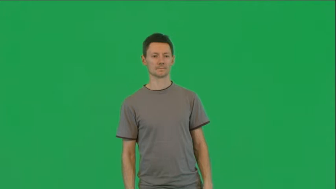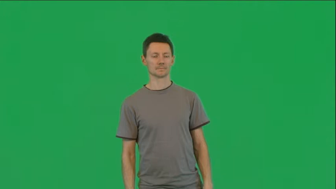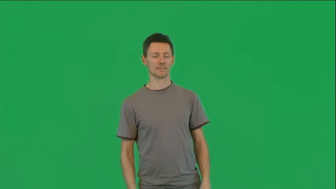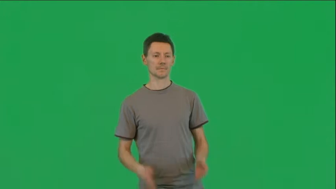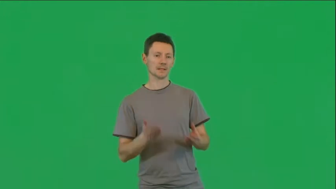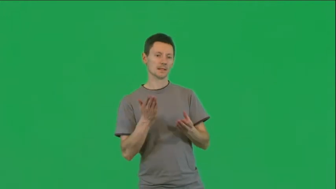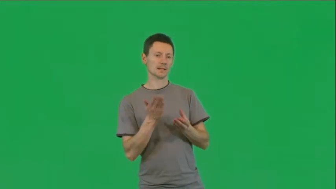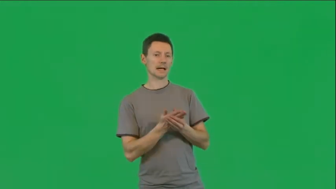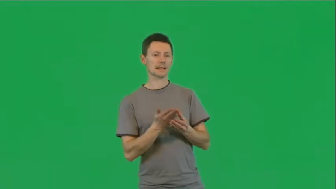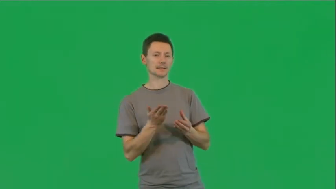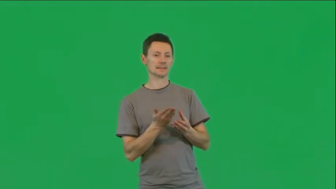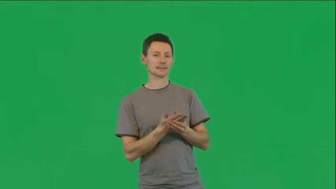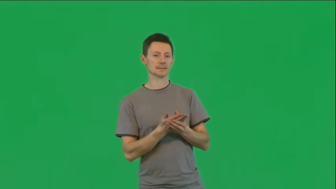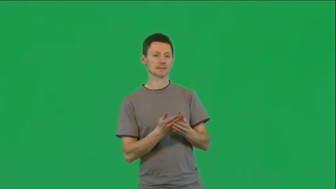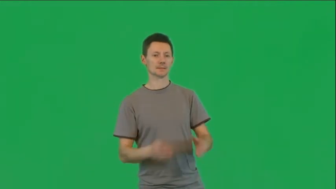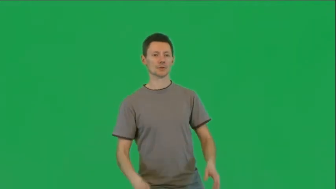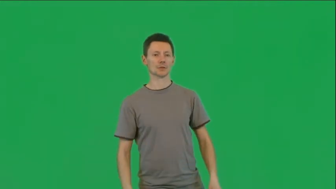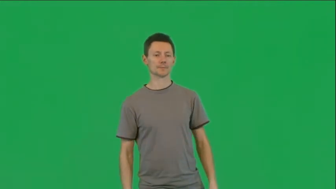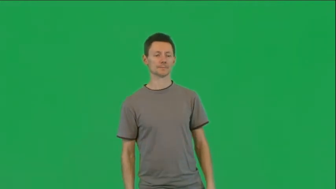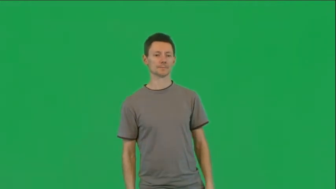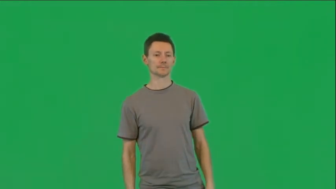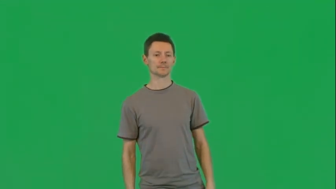karty do gry